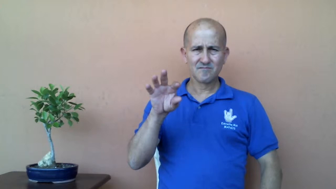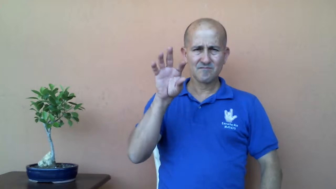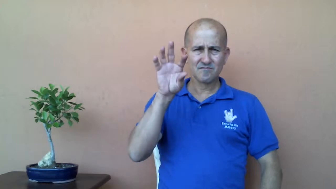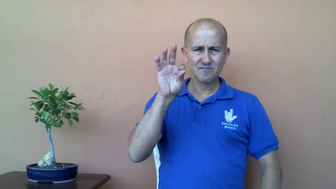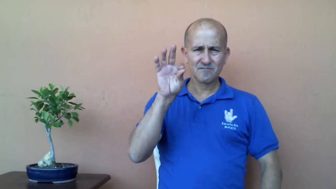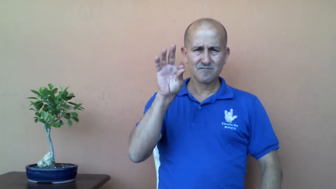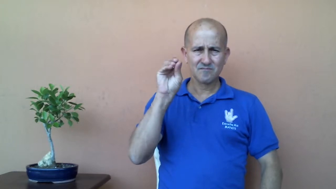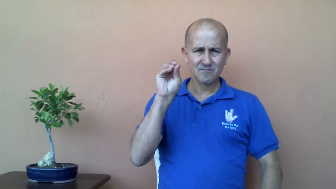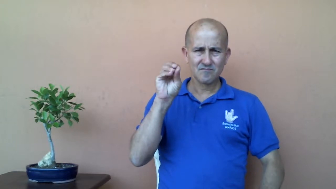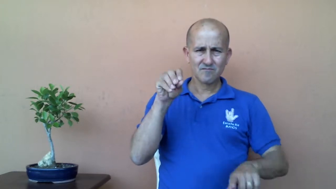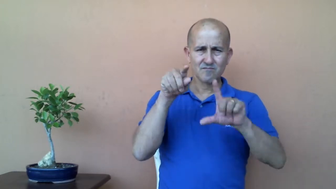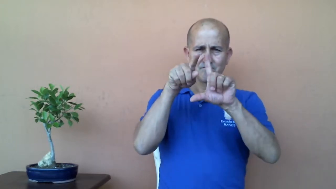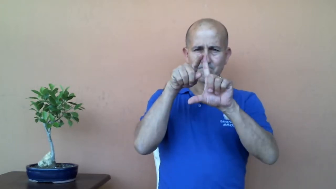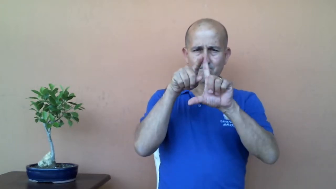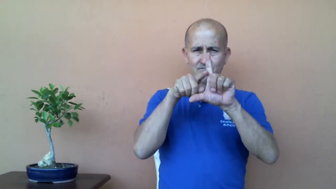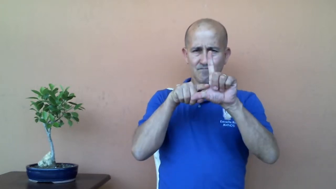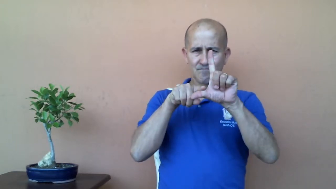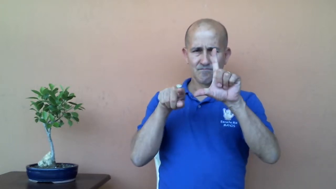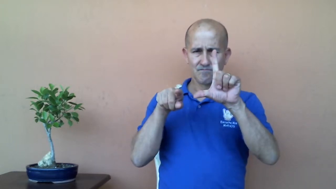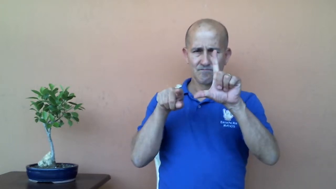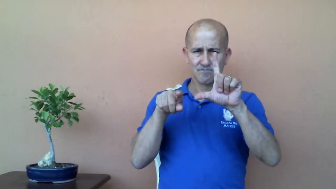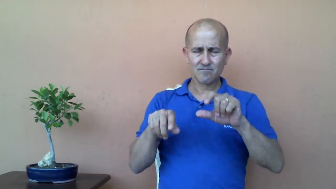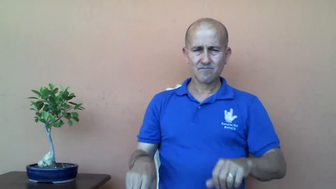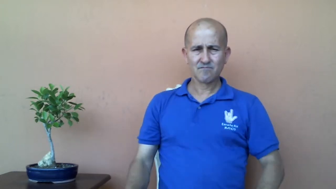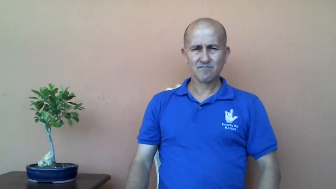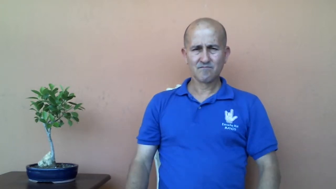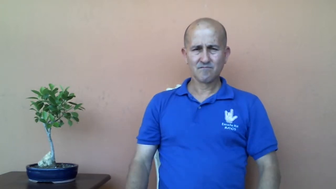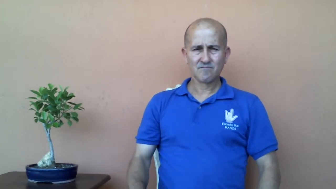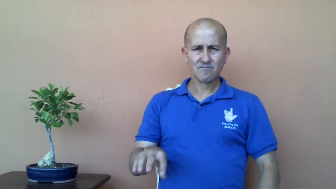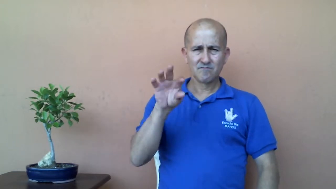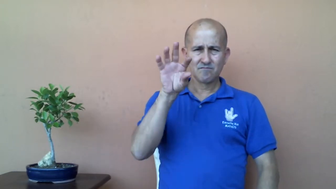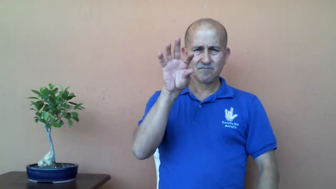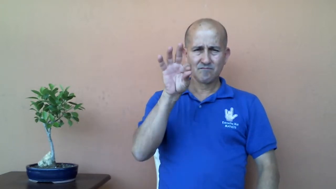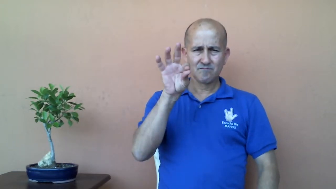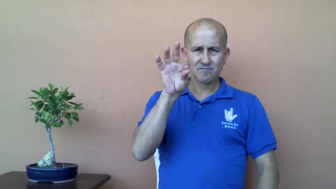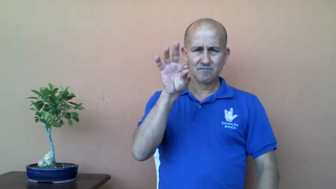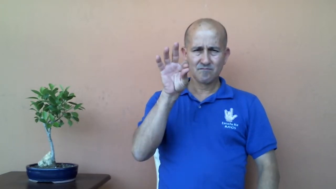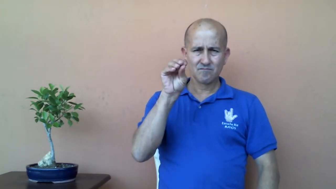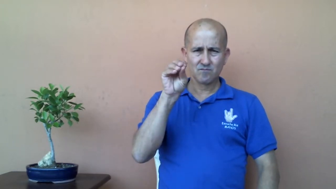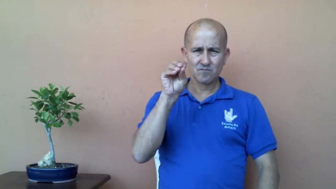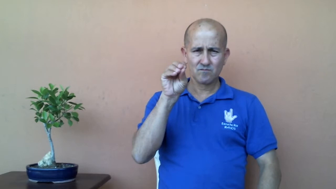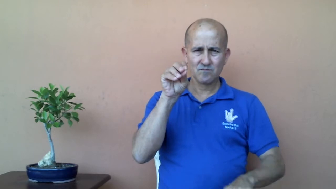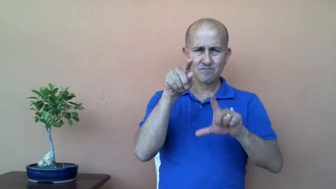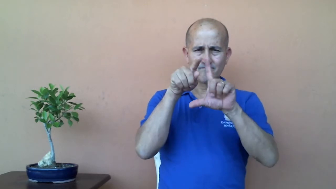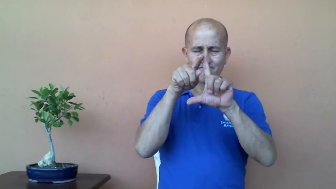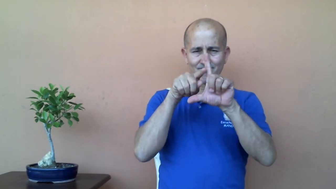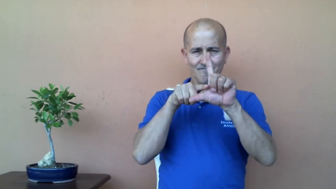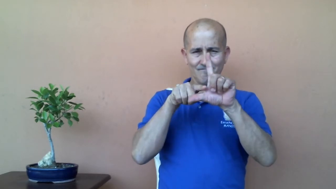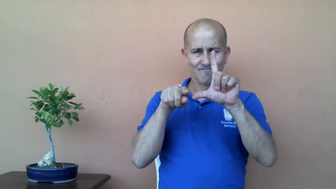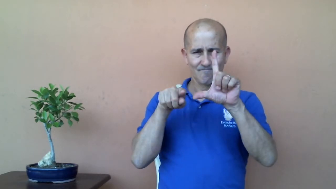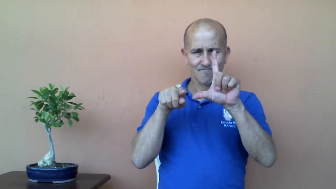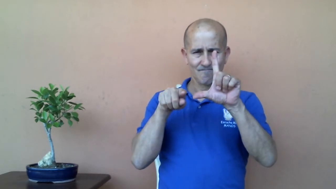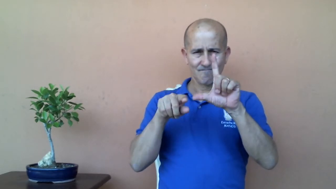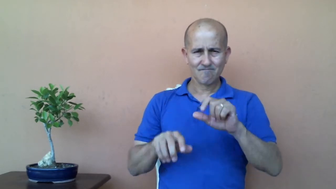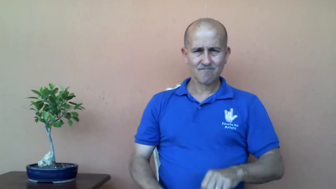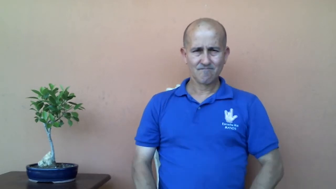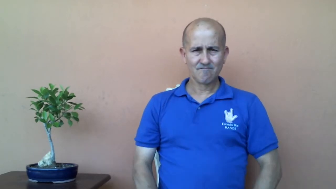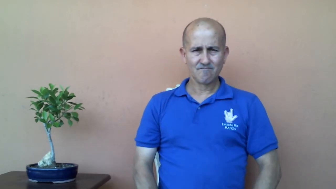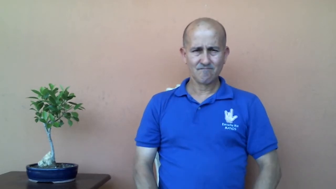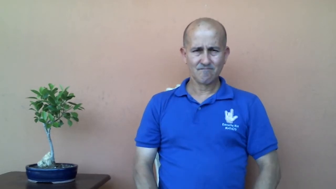ángulo de 90 grados